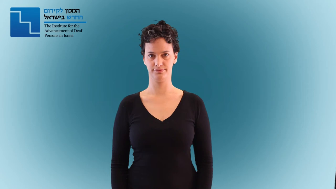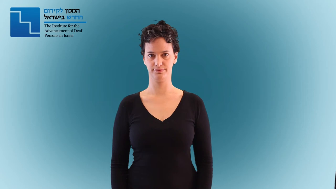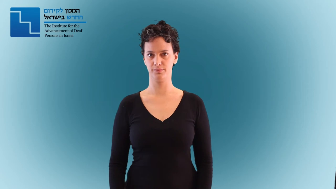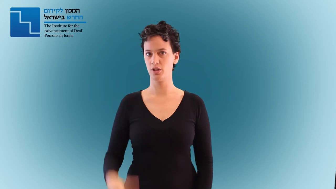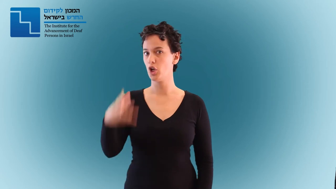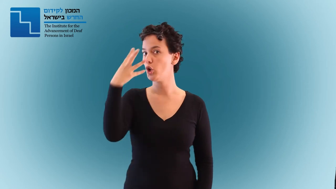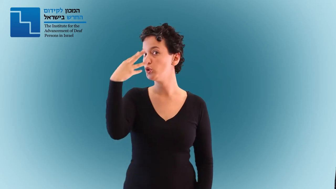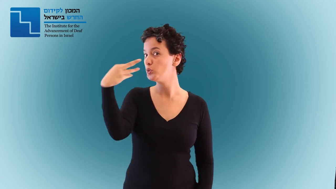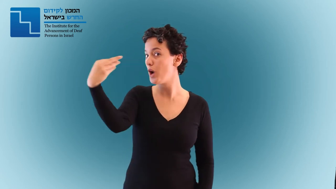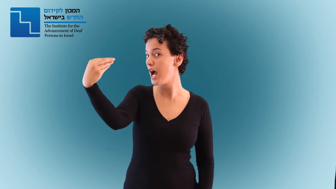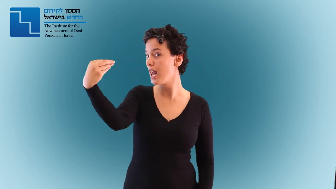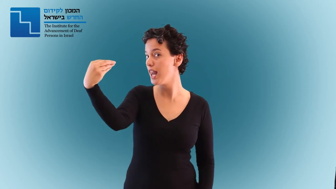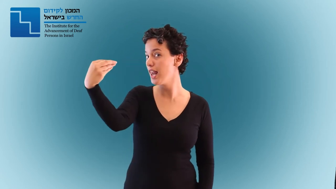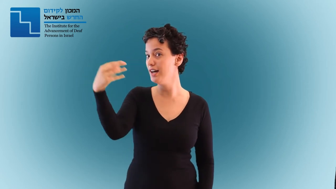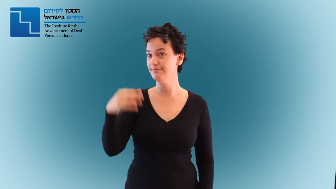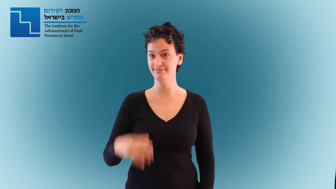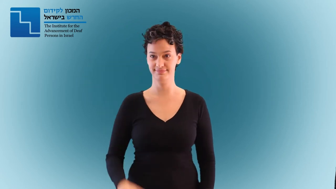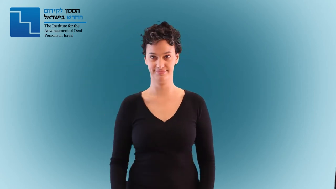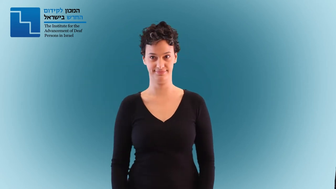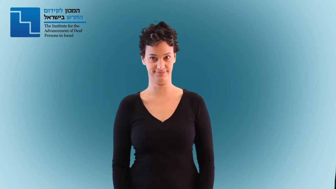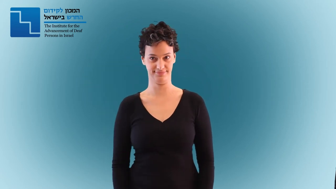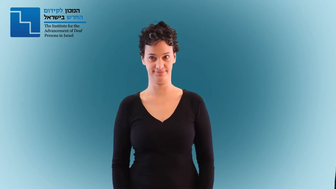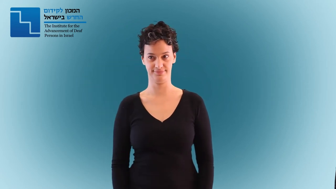שועל